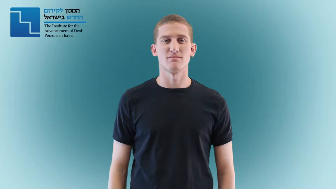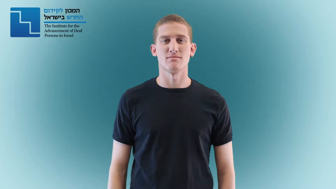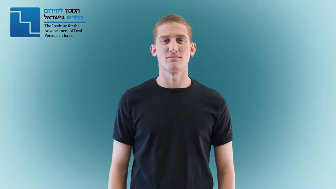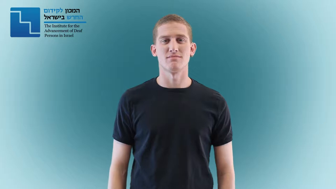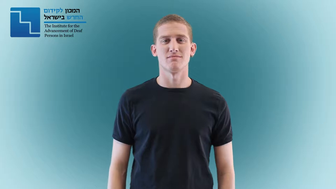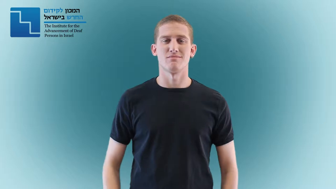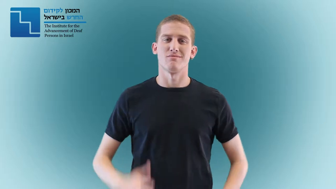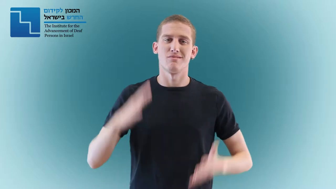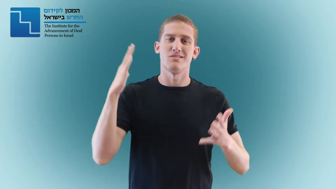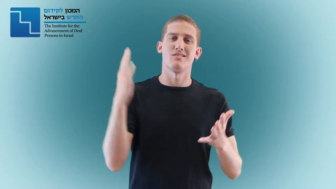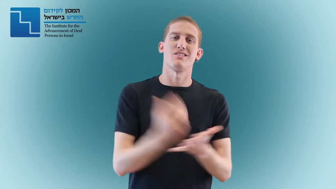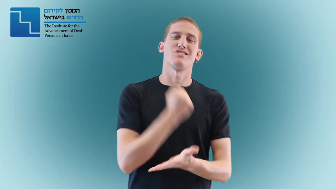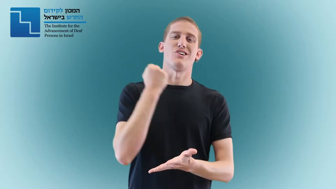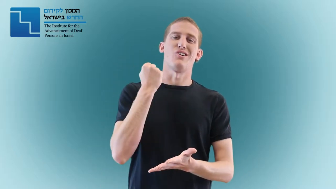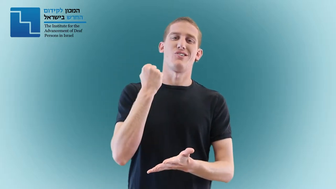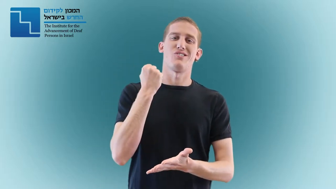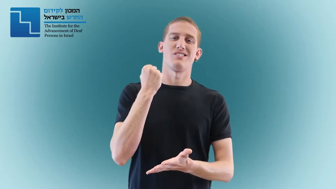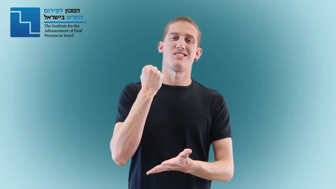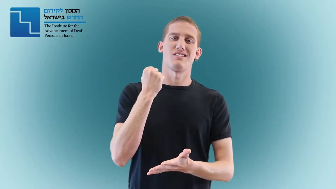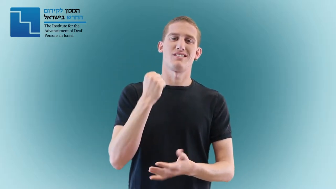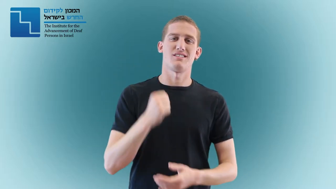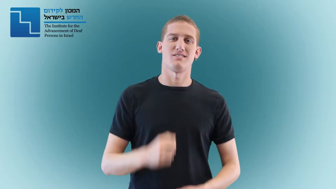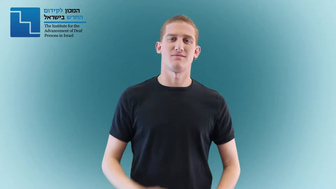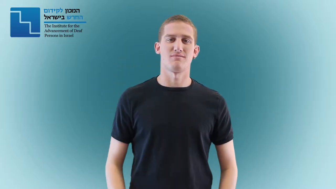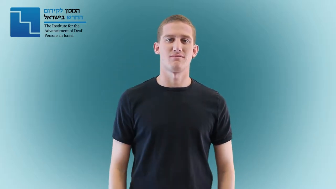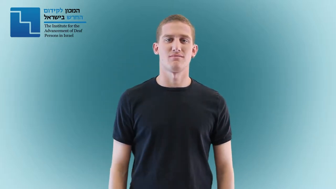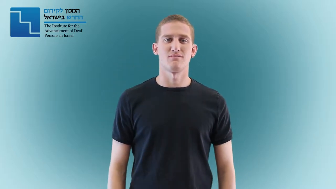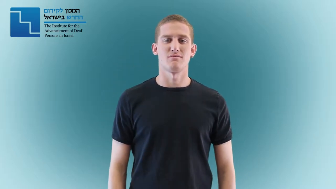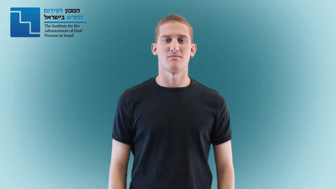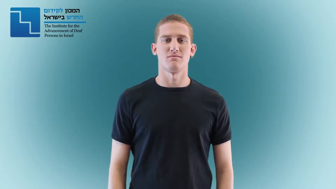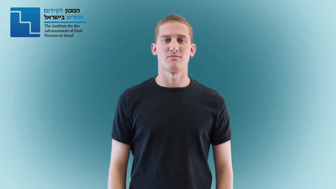ניצחון